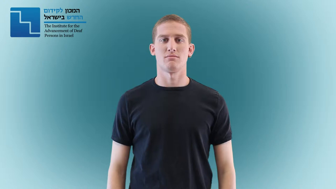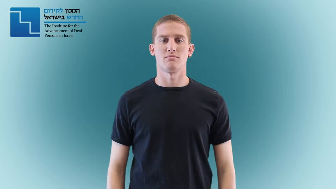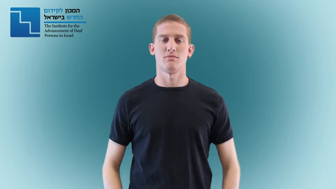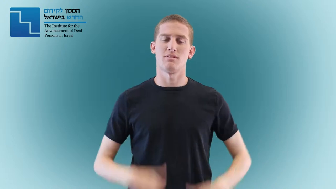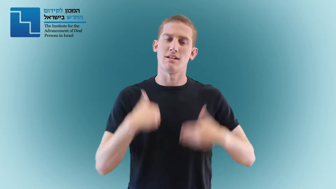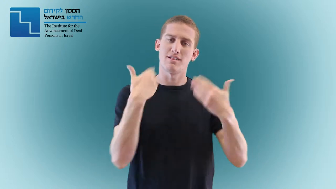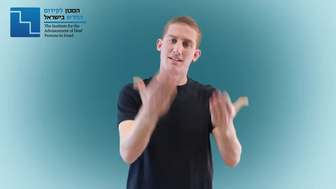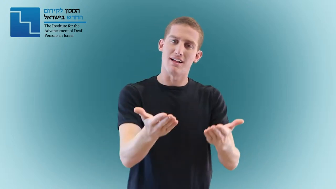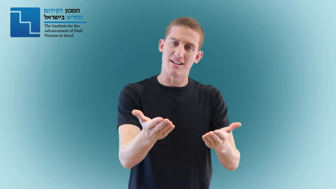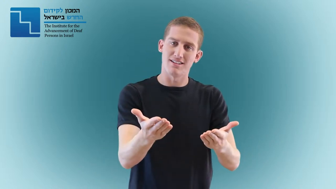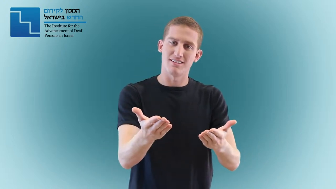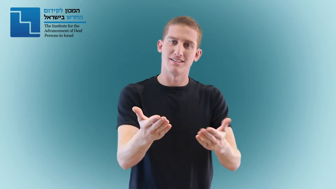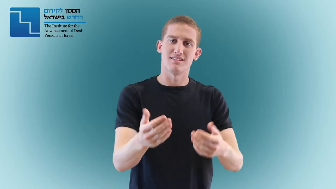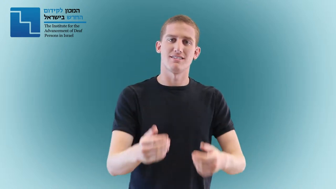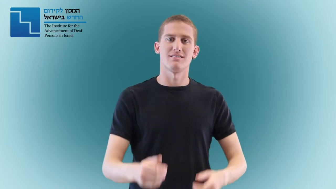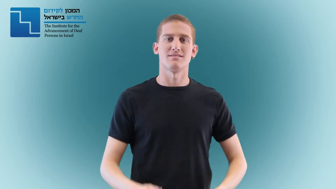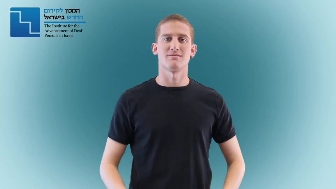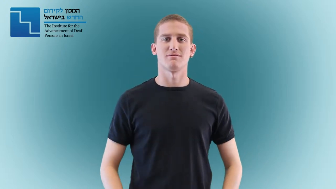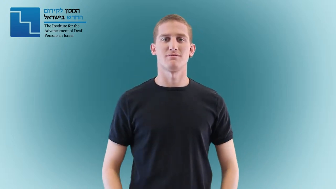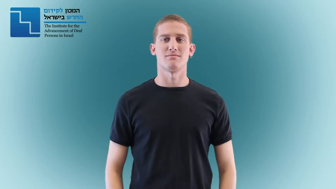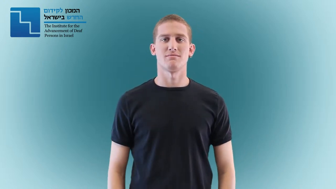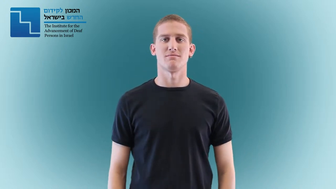לתת